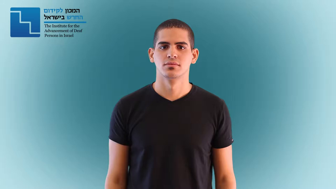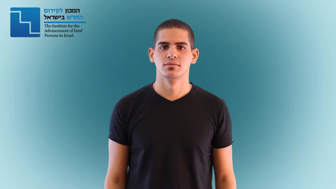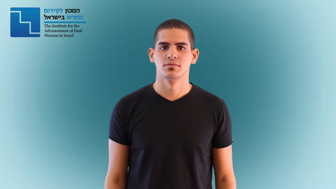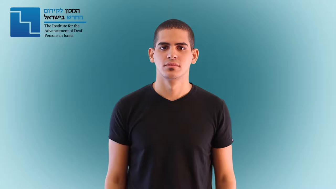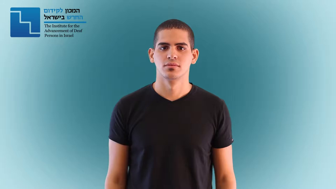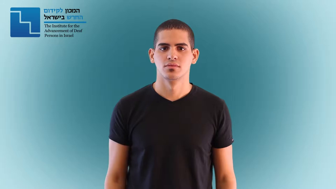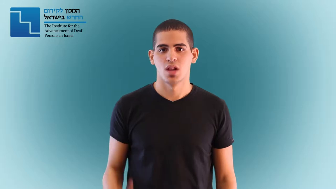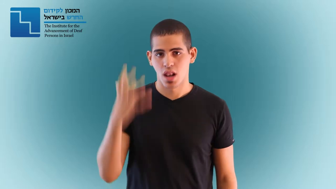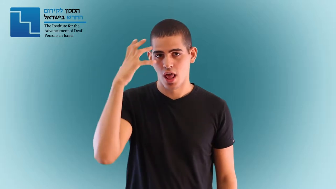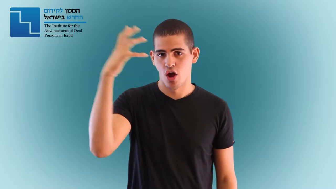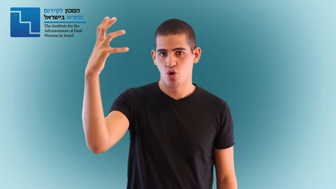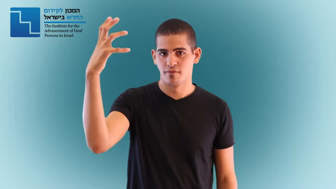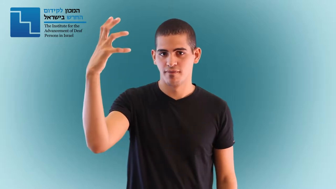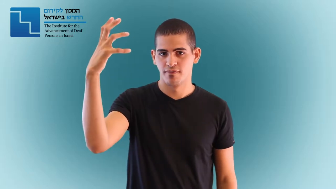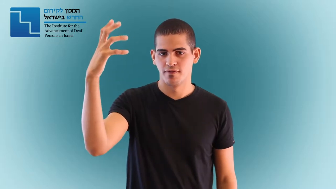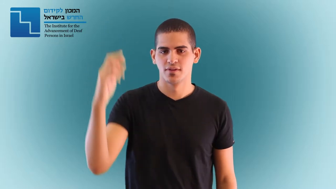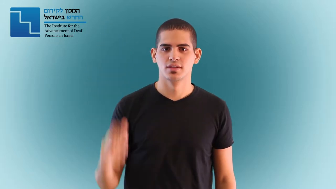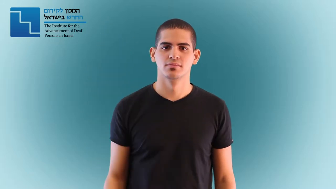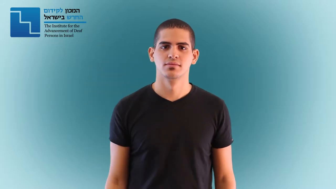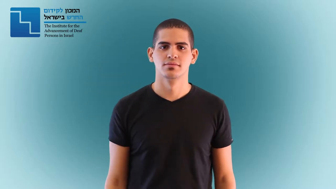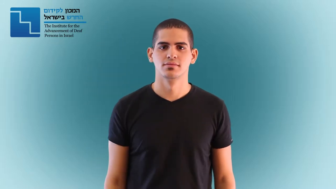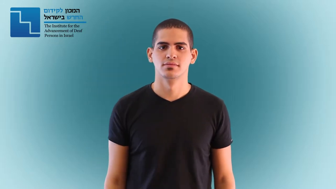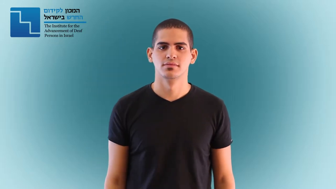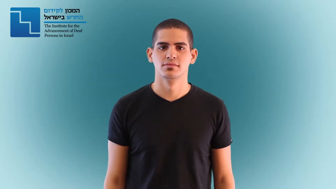לאהוב